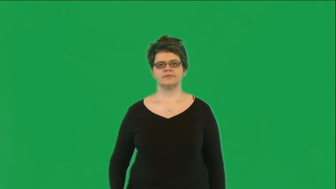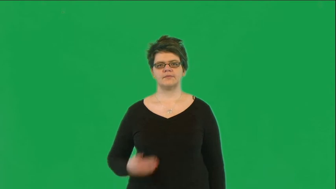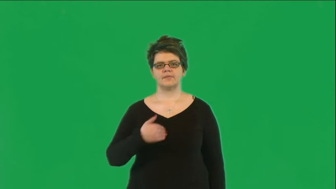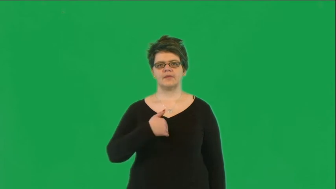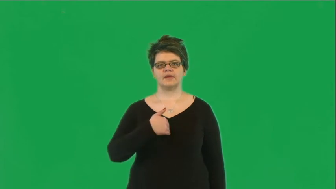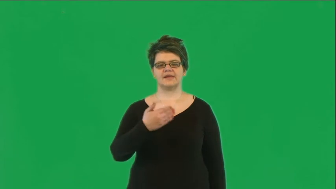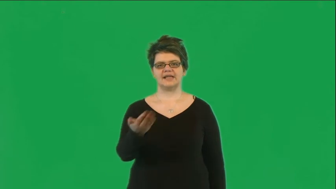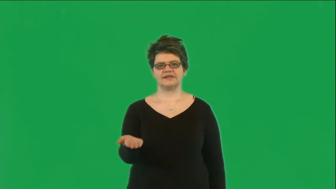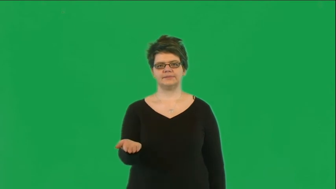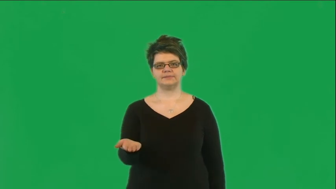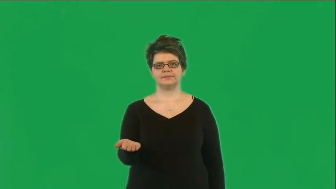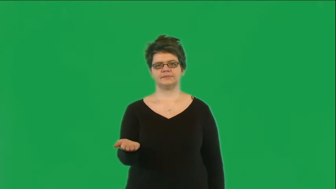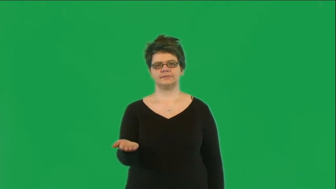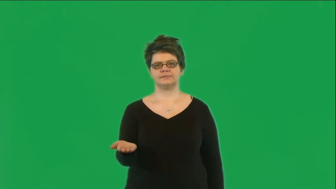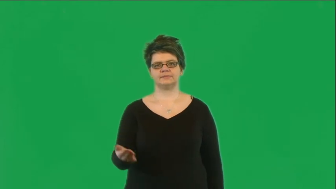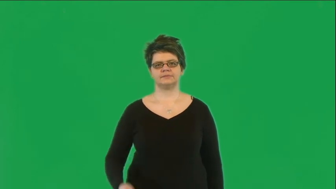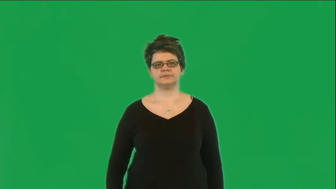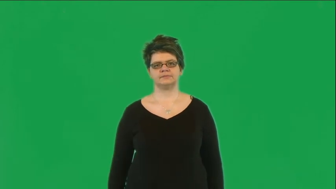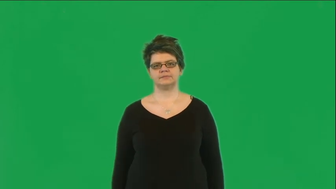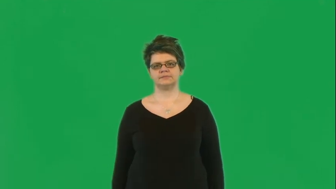dać